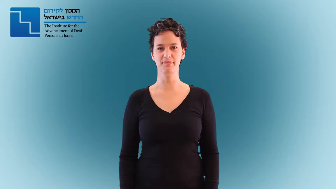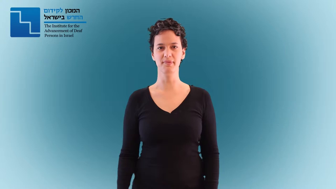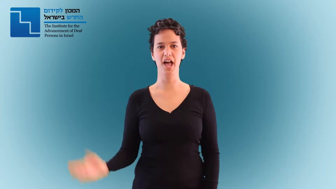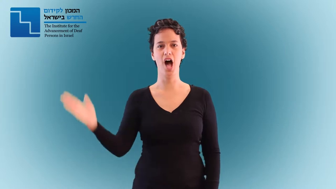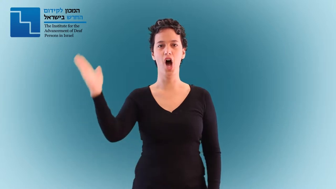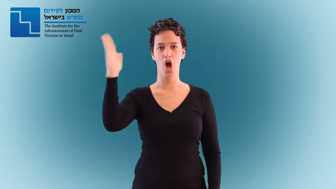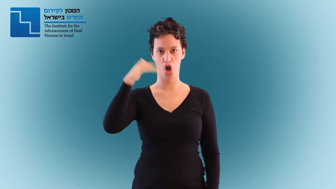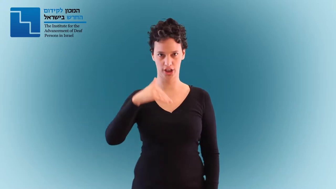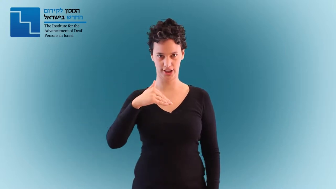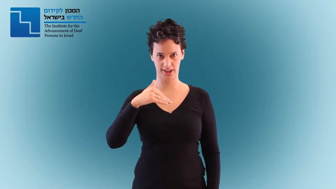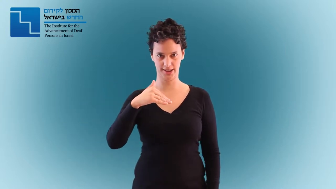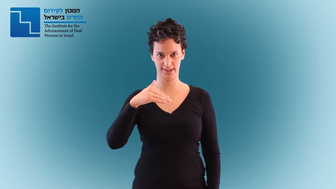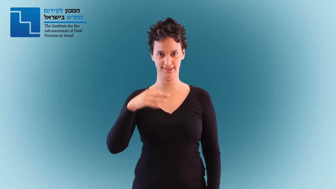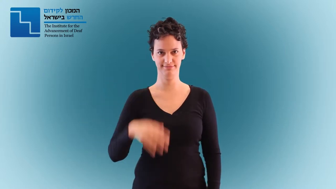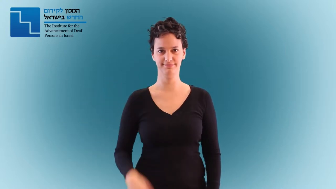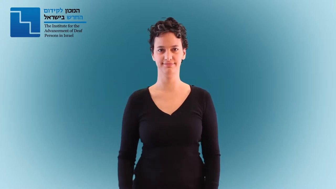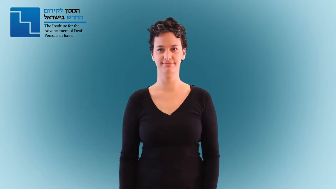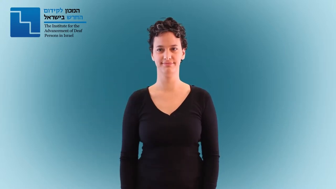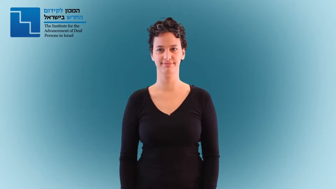עוד